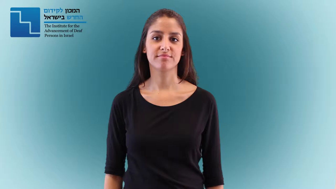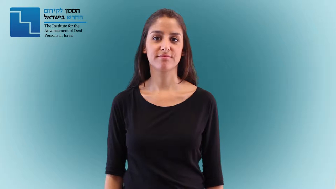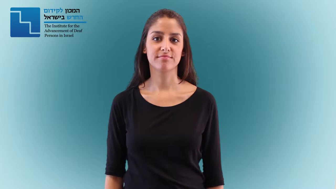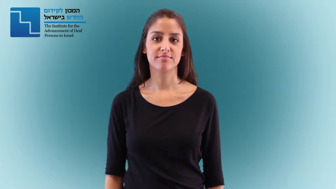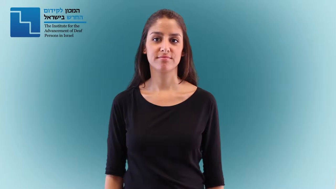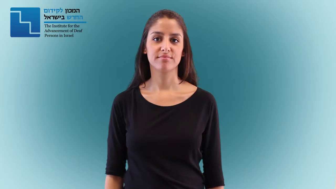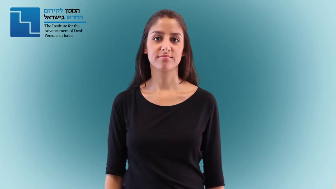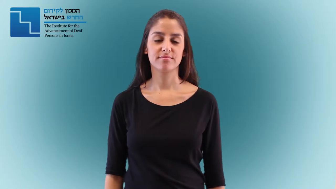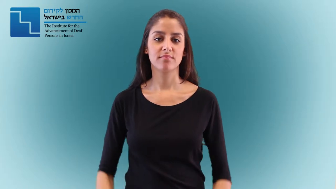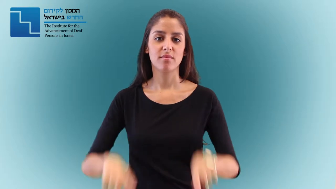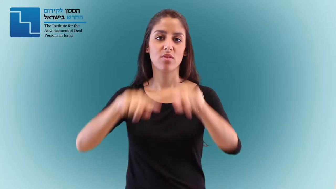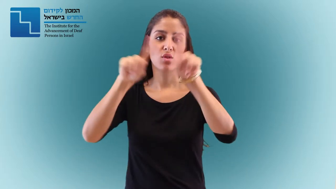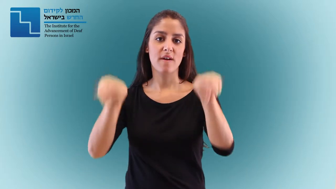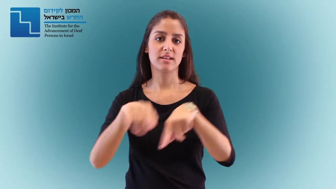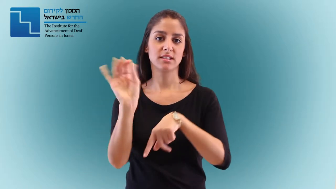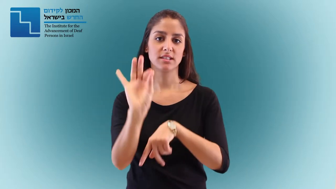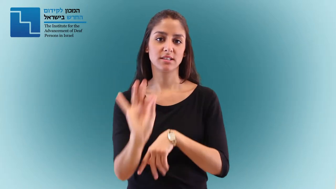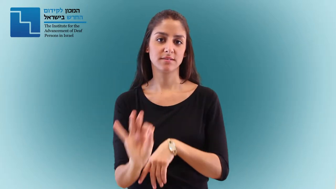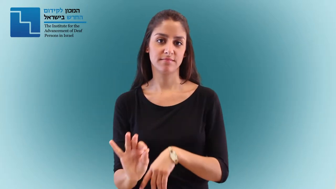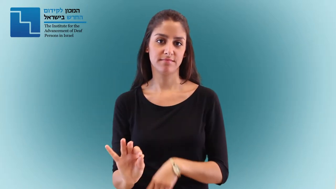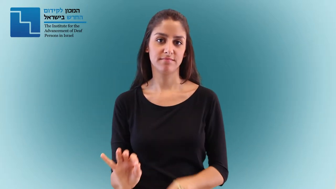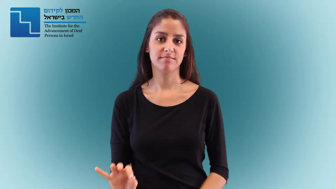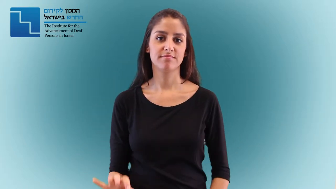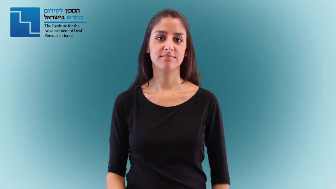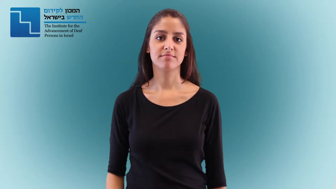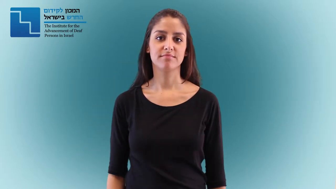טופס